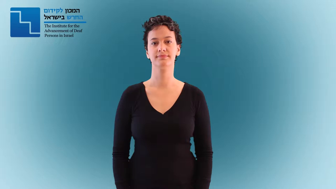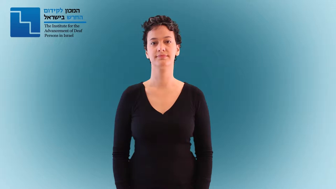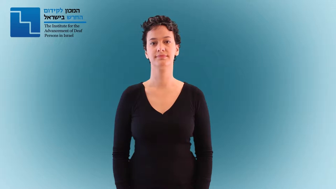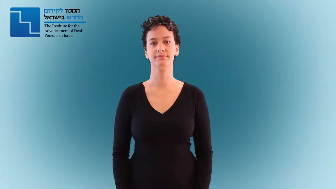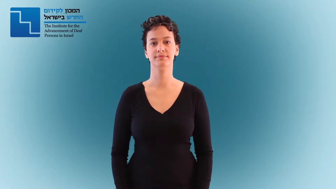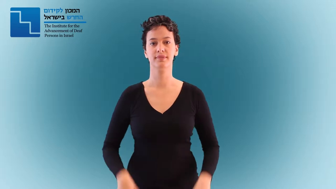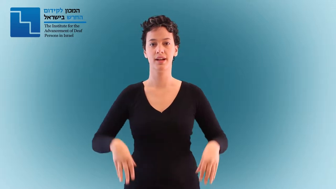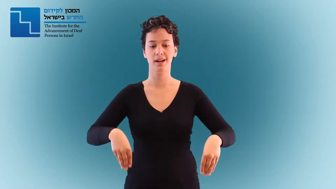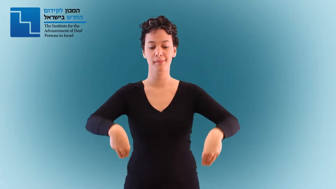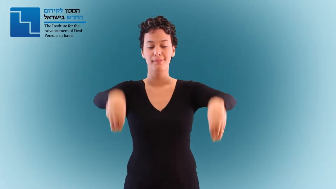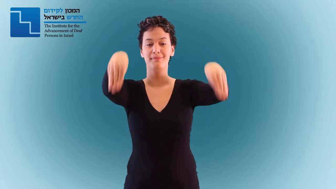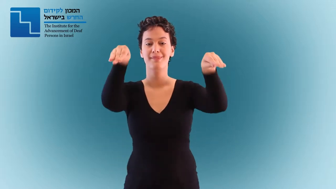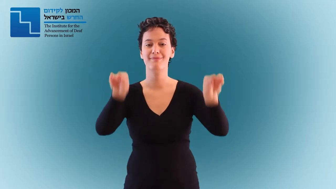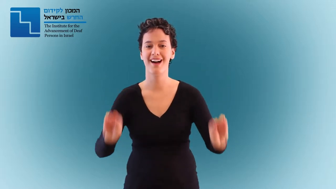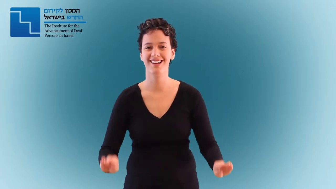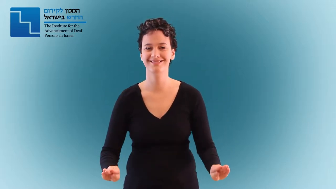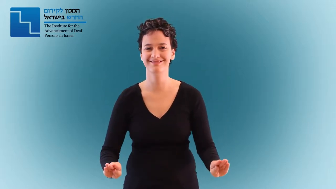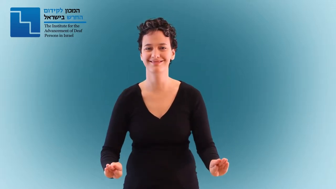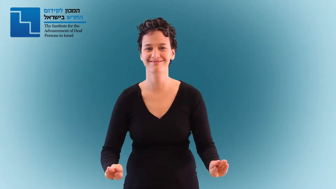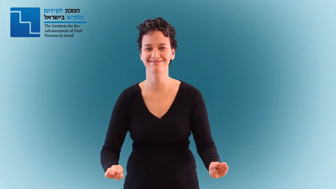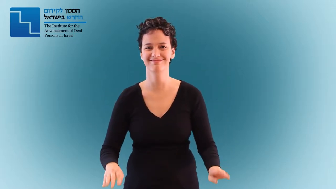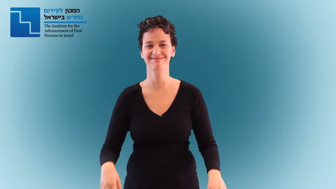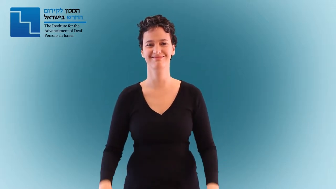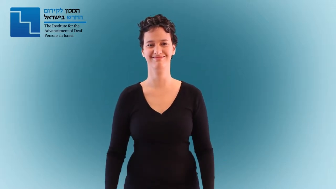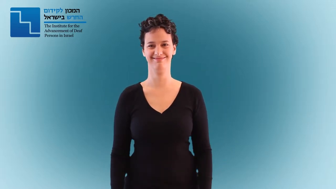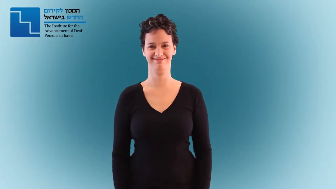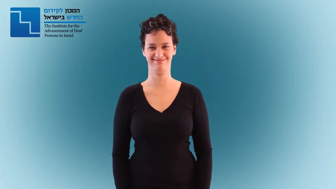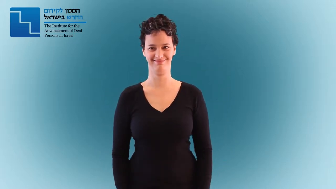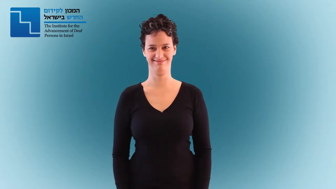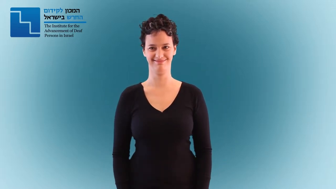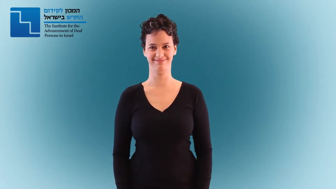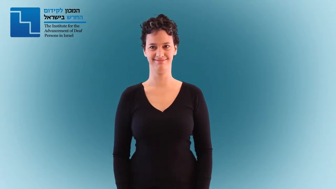מפה (שולחן)